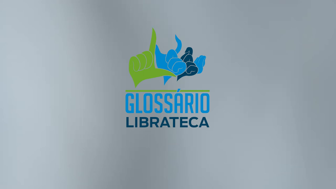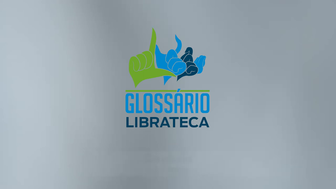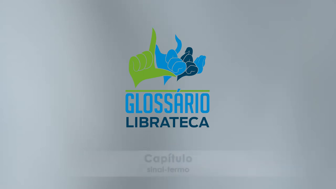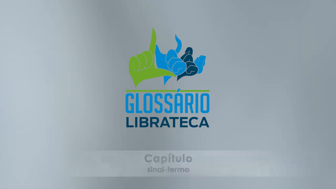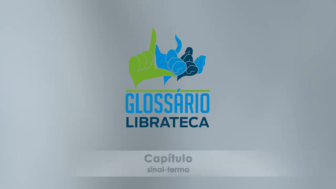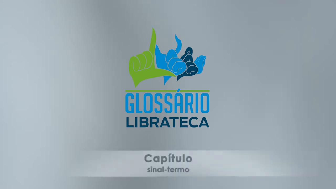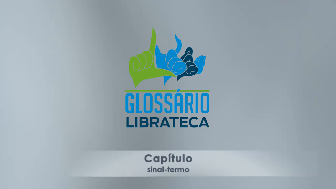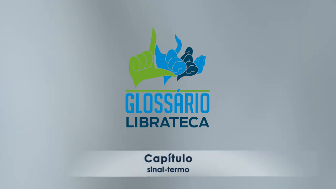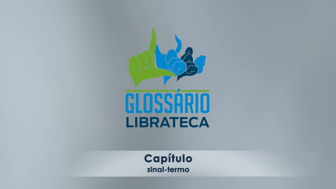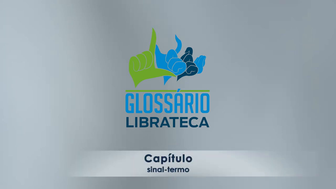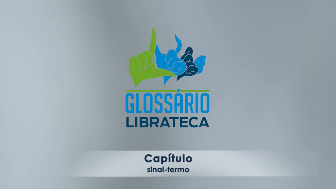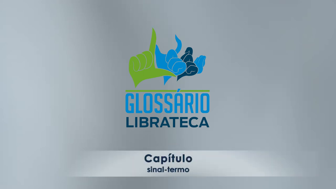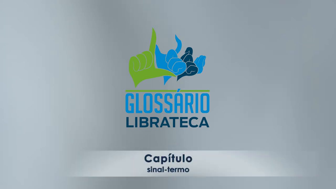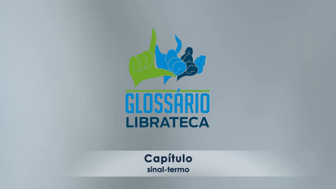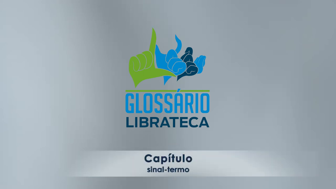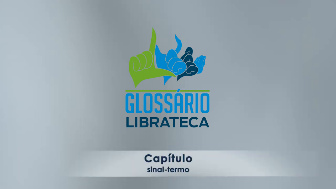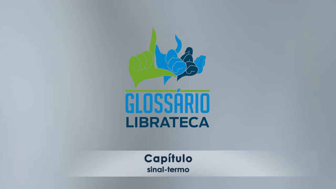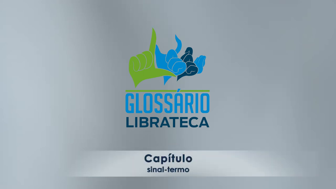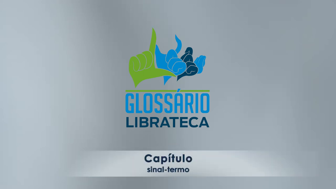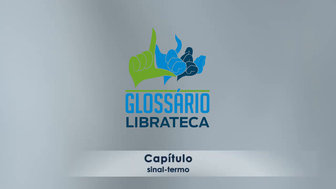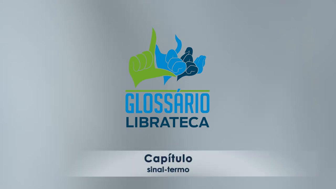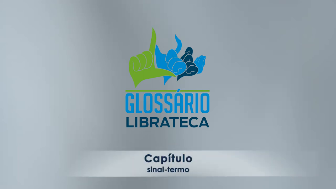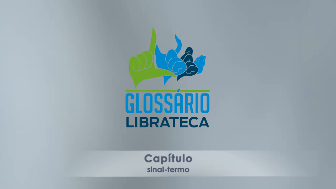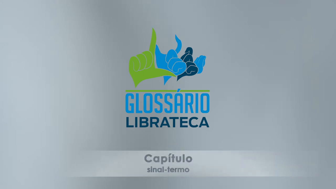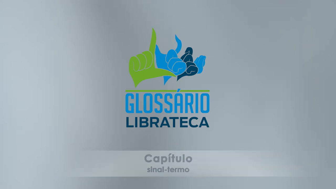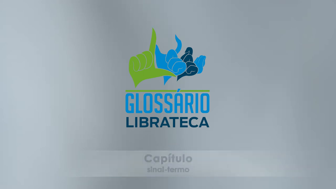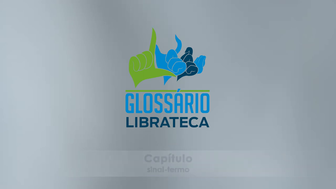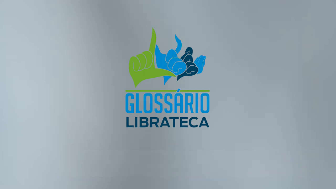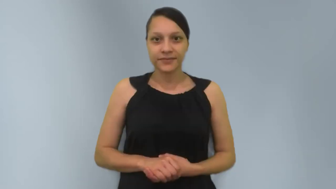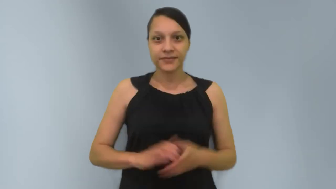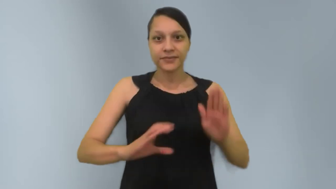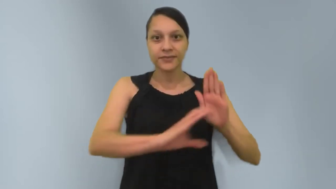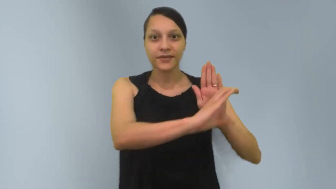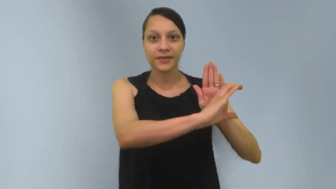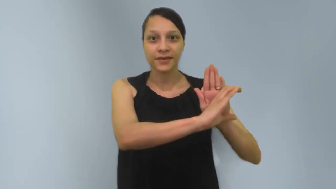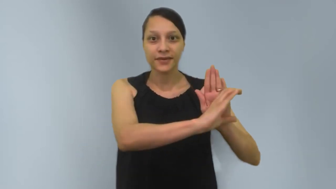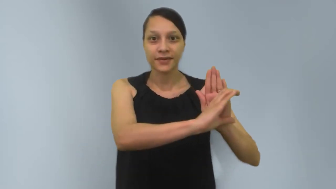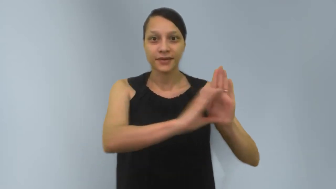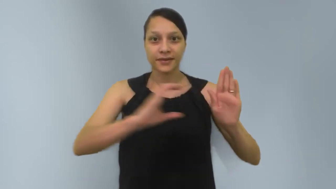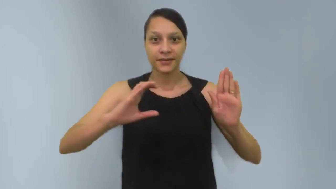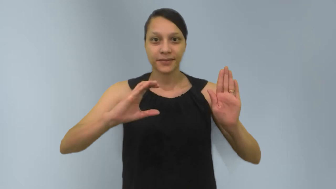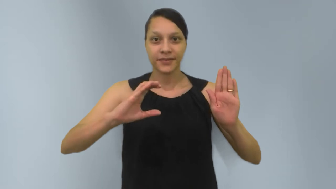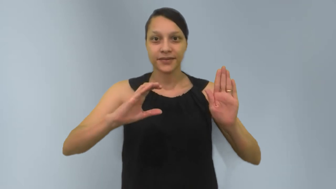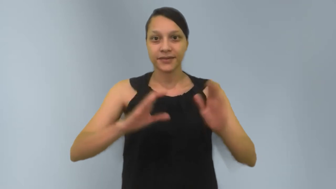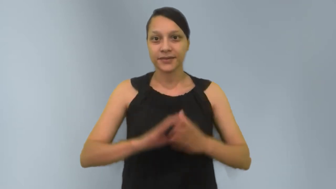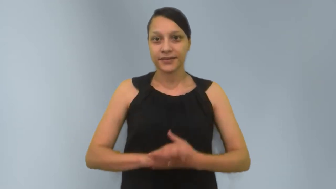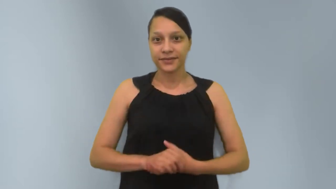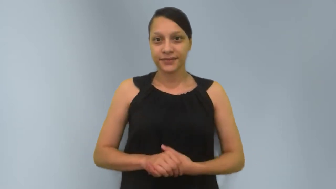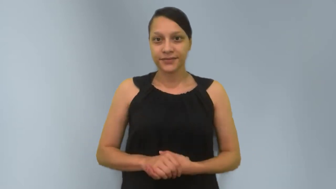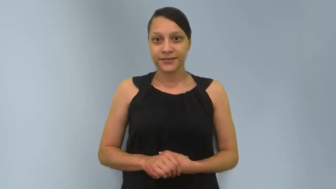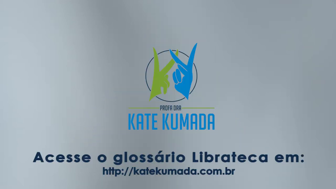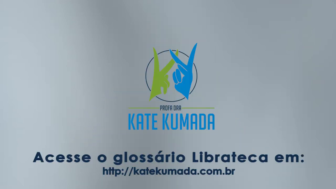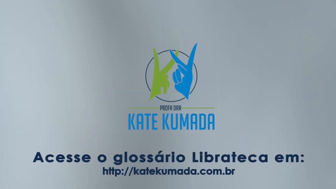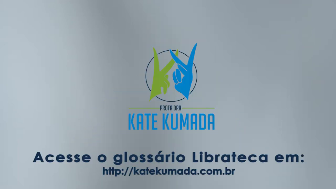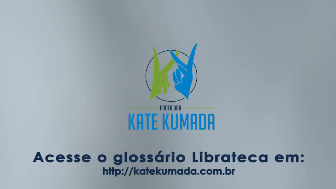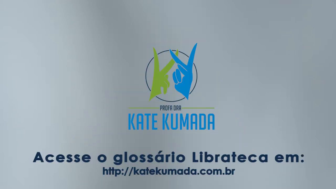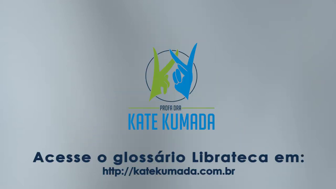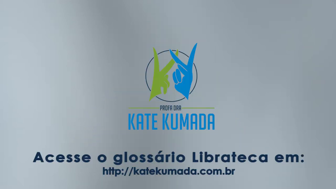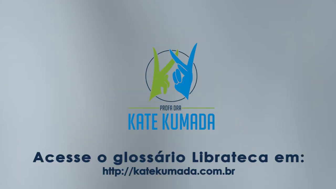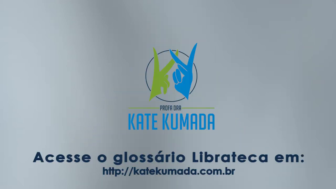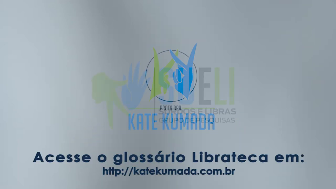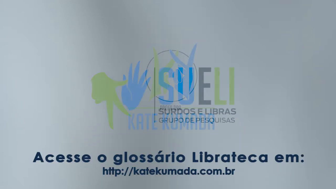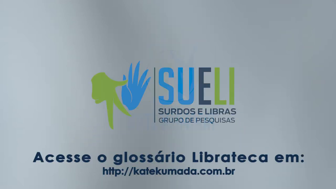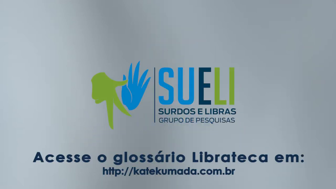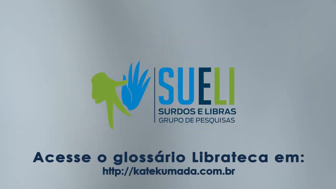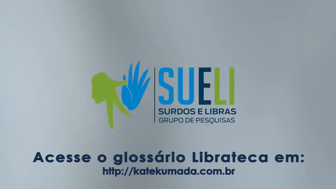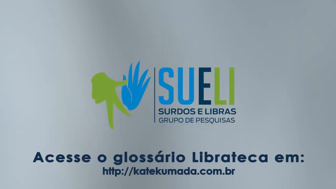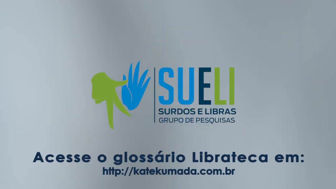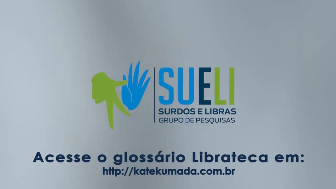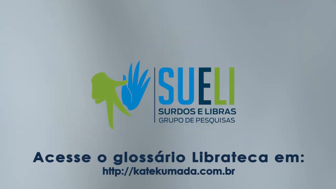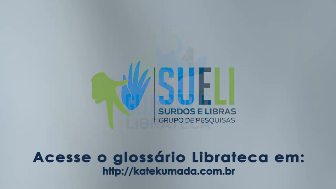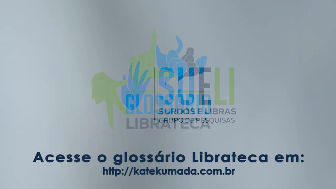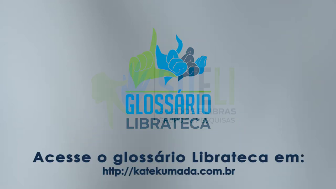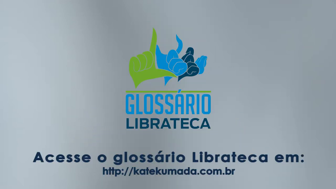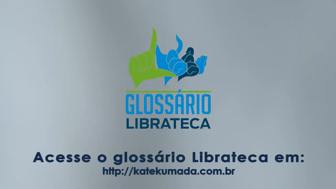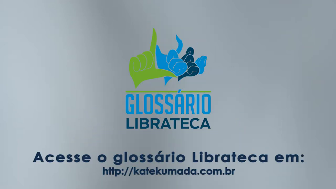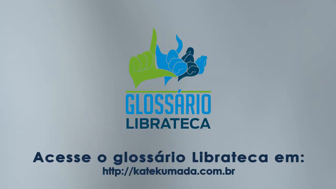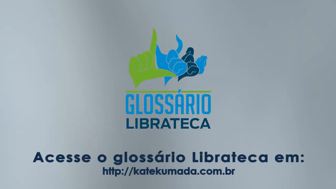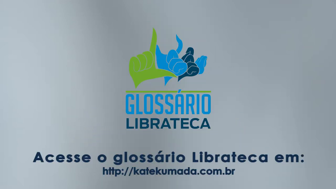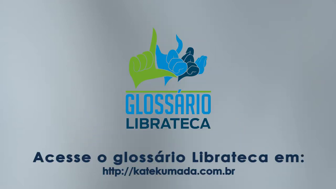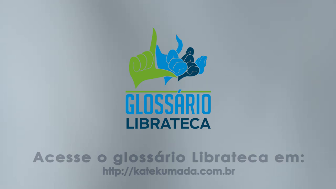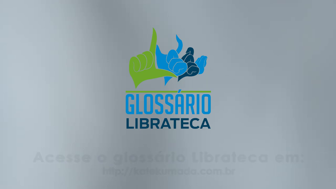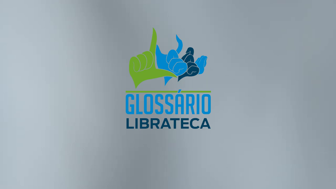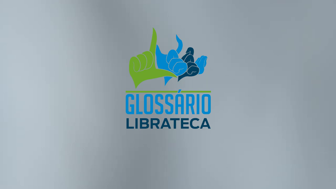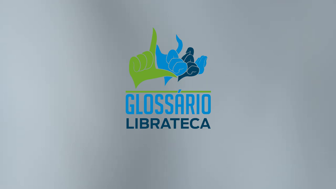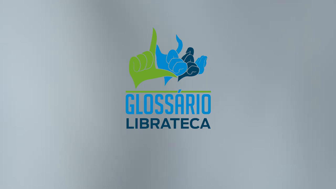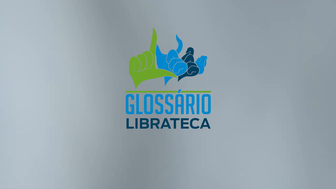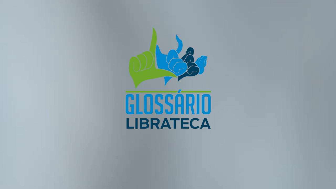Capítulo